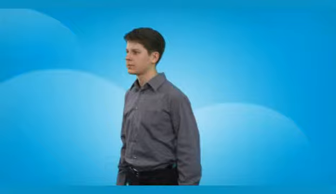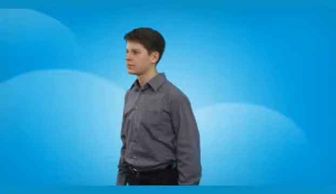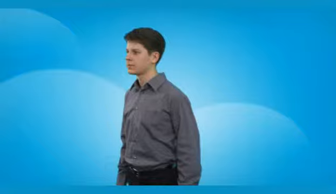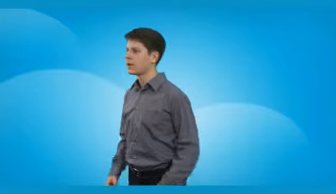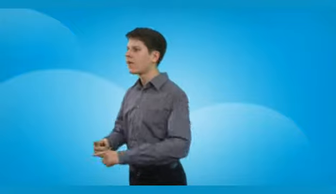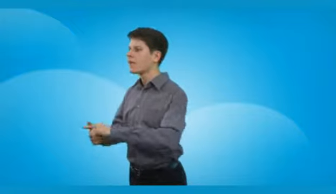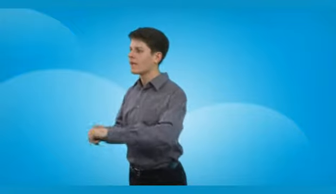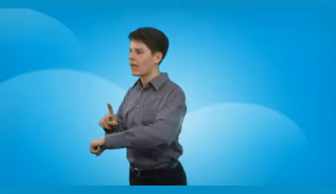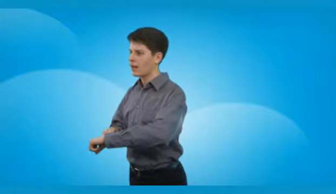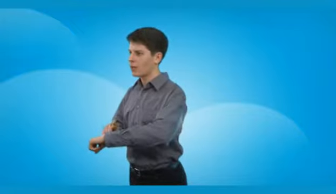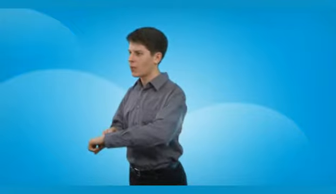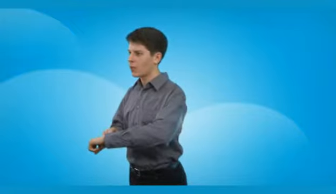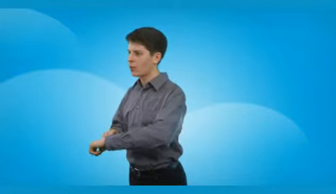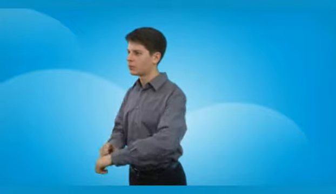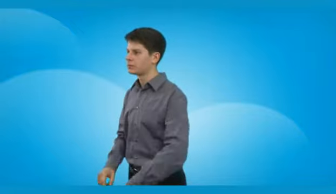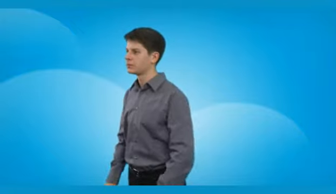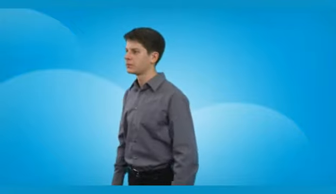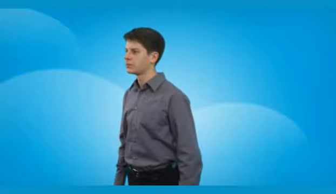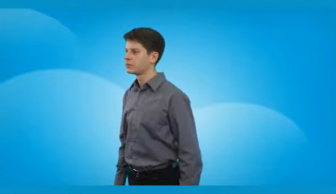Félidő